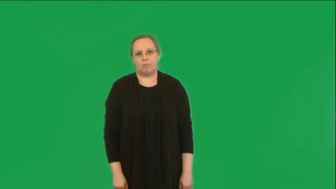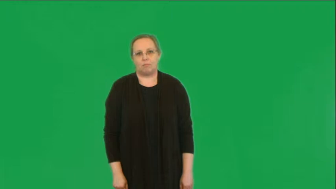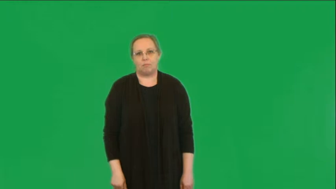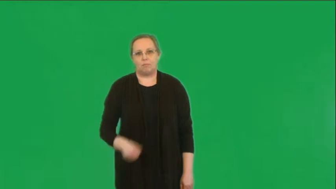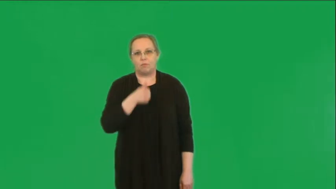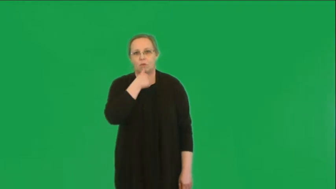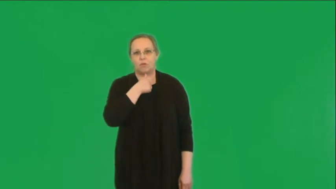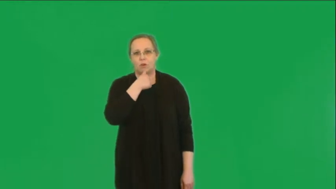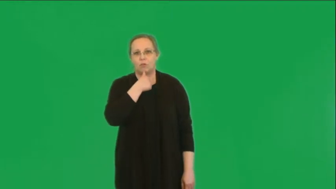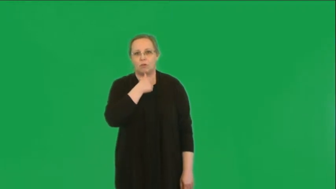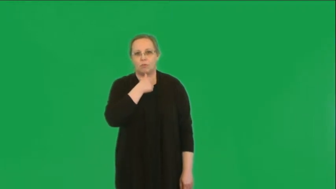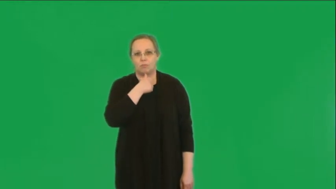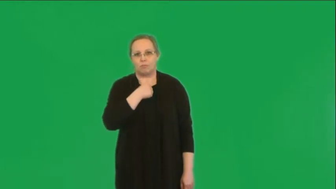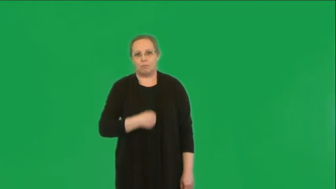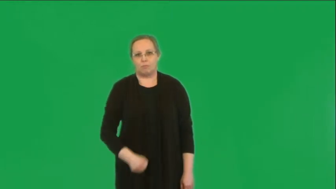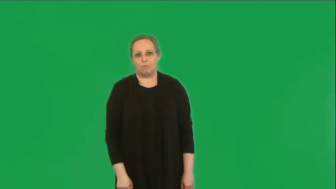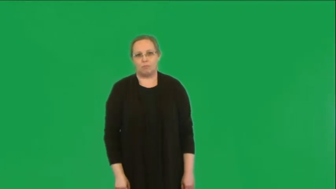zielony